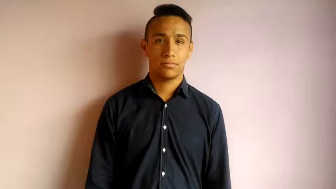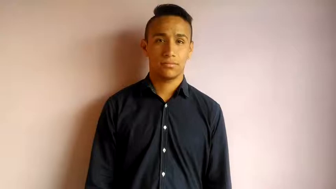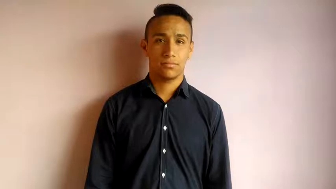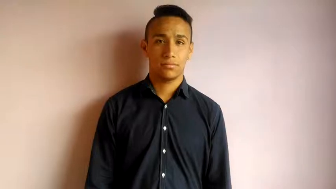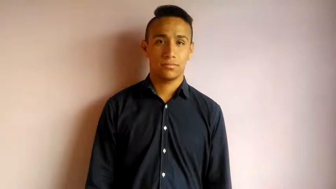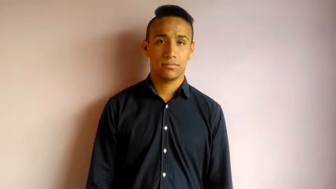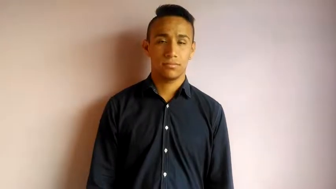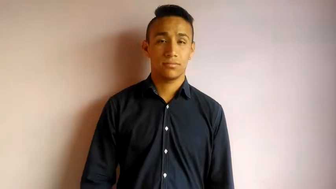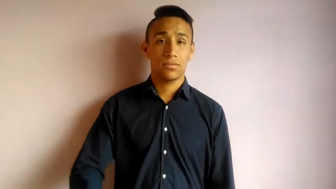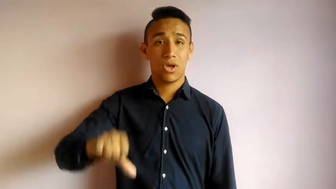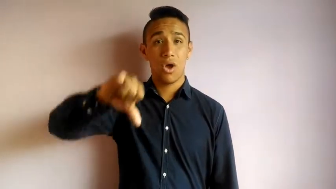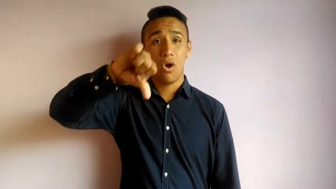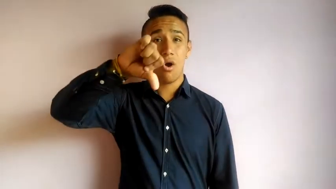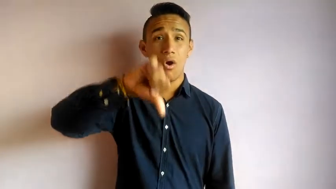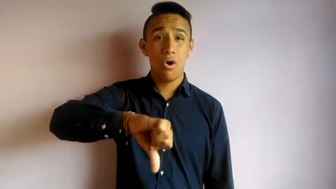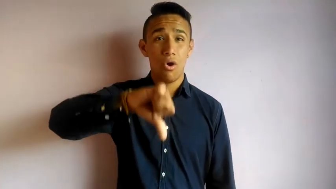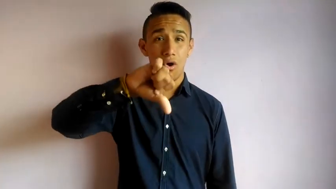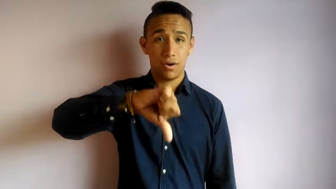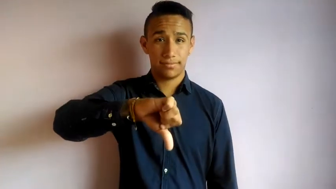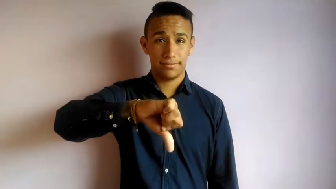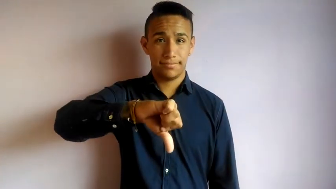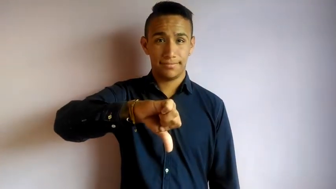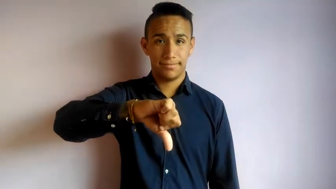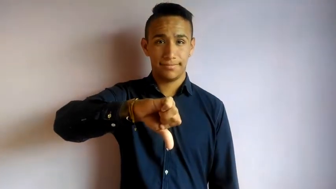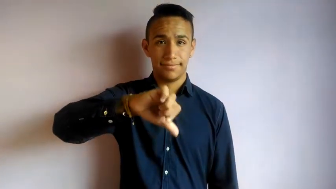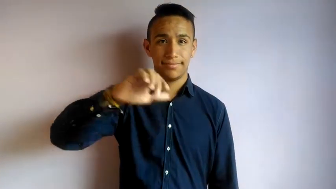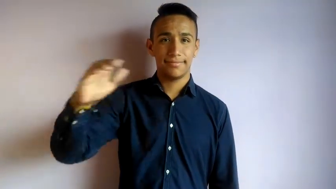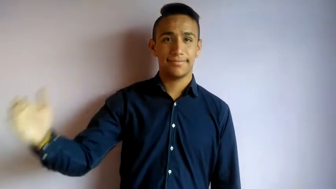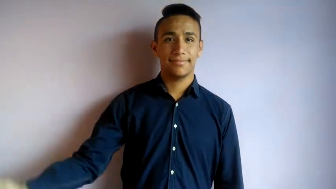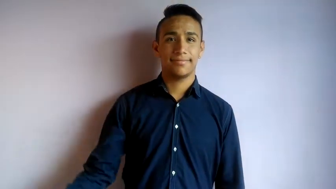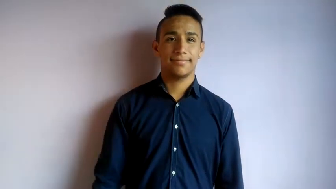hoy